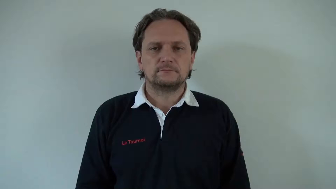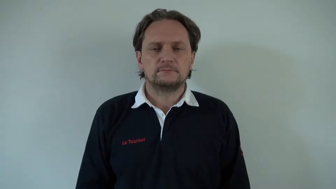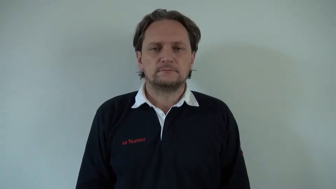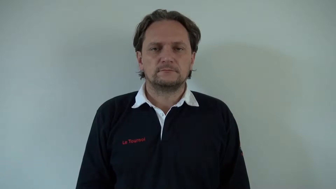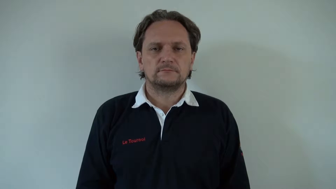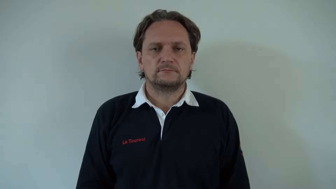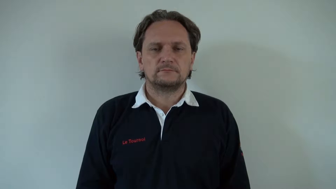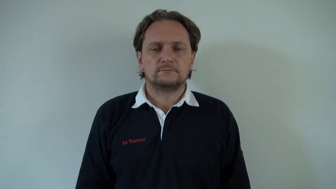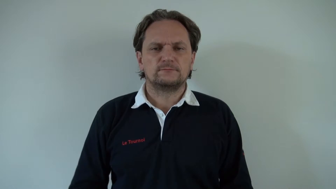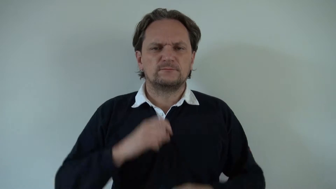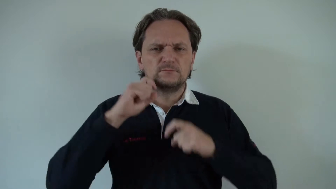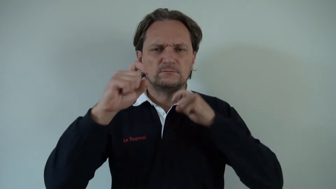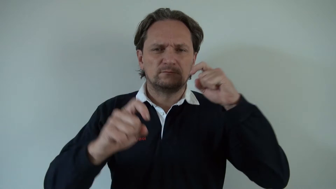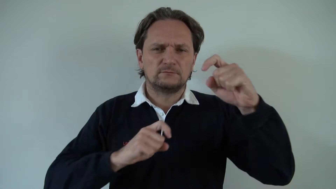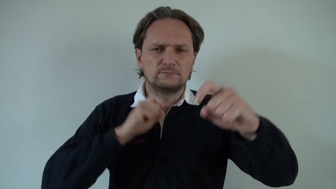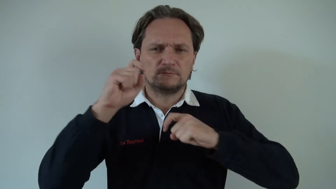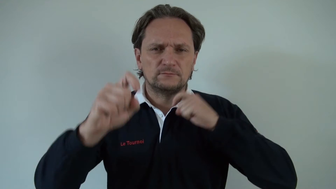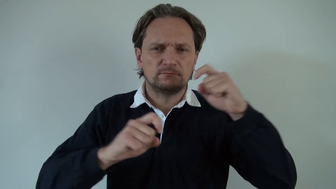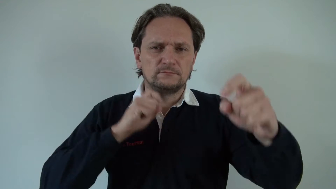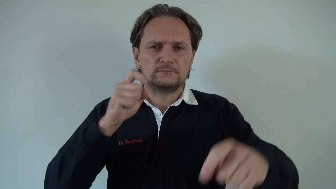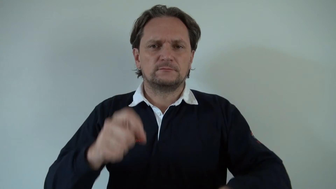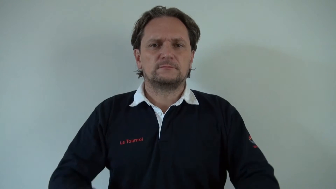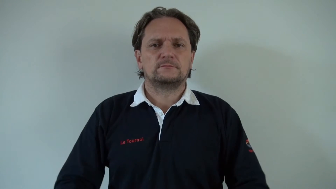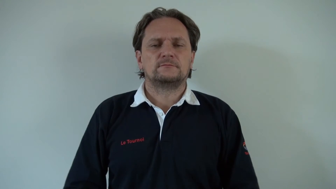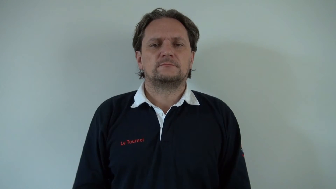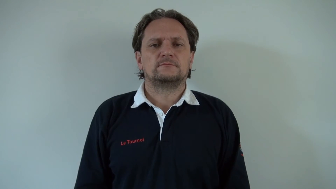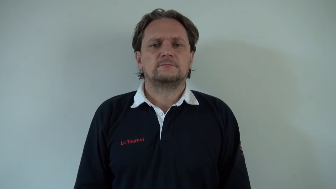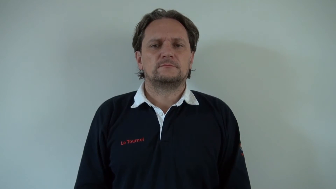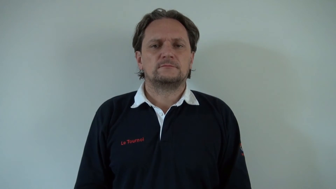Agressif